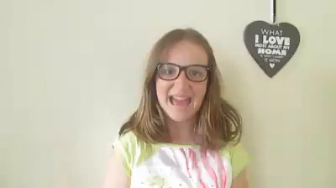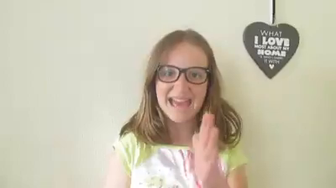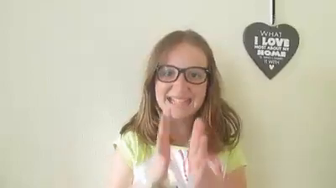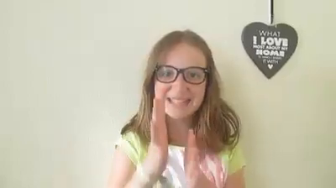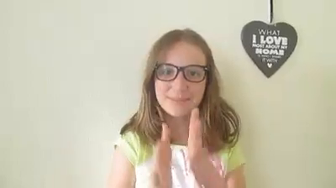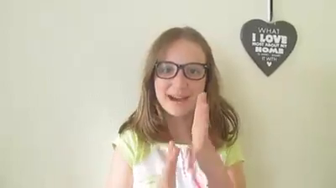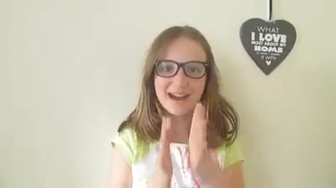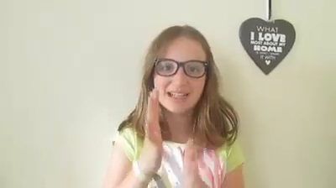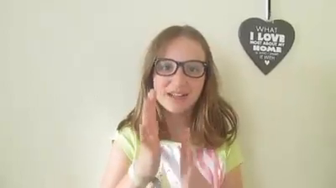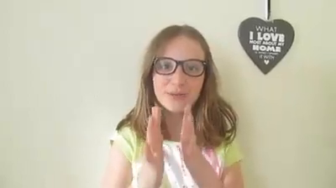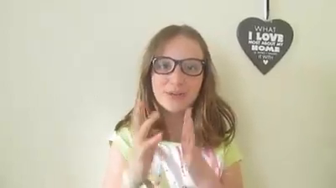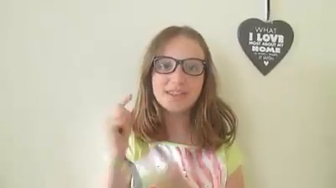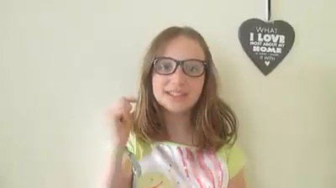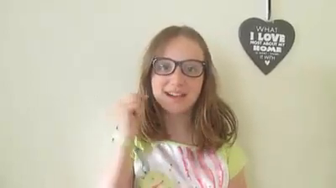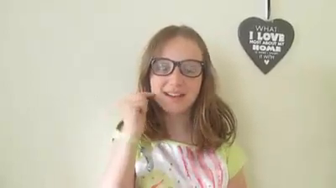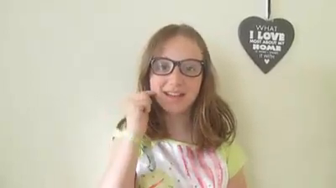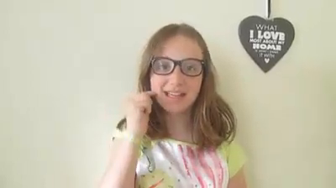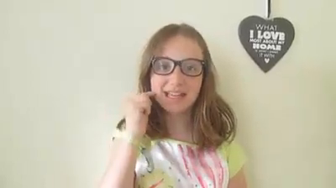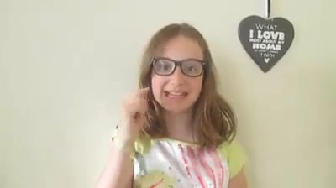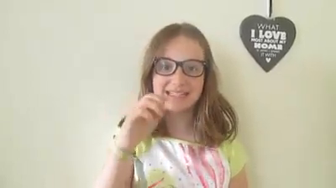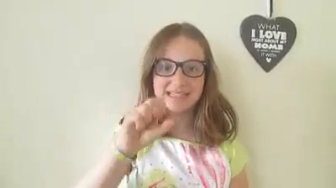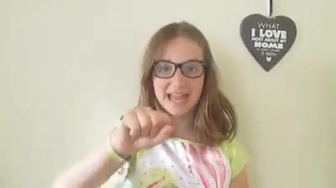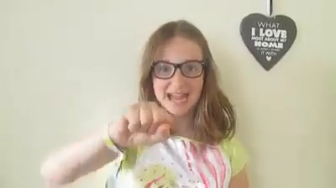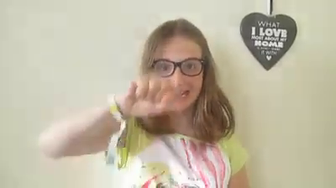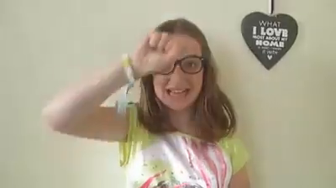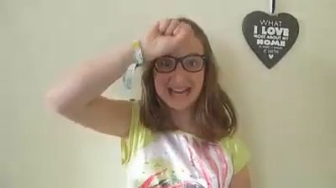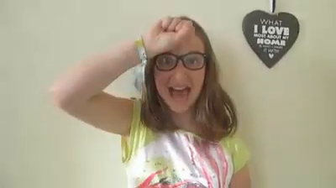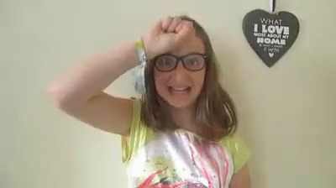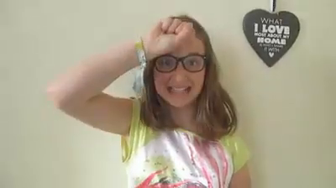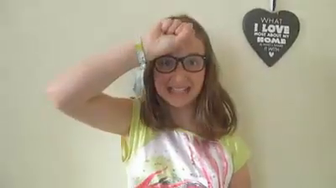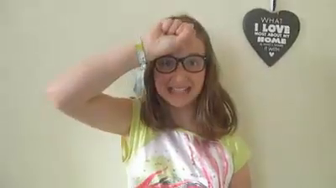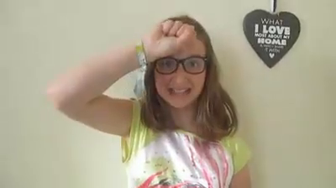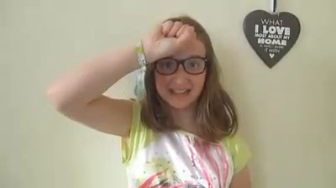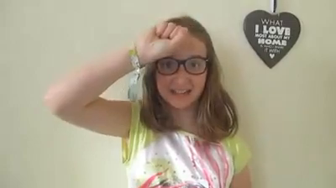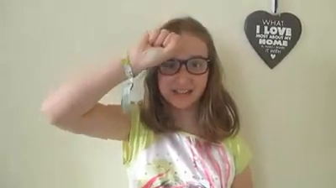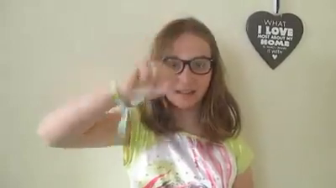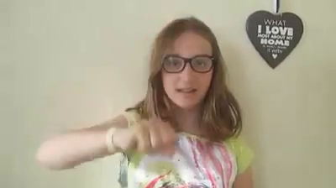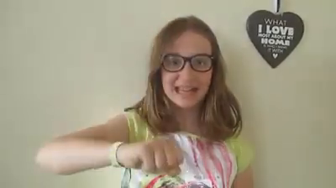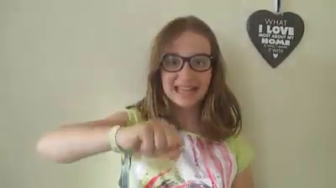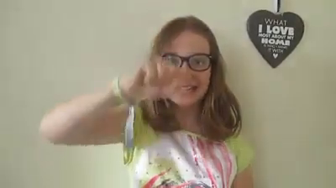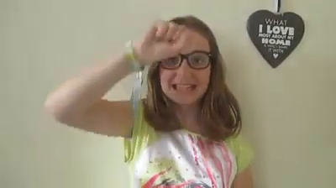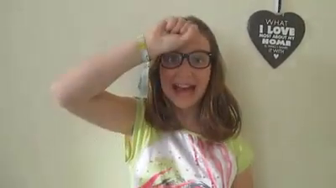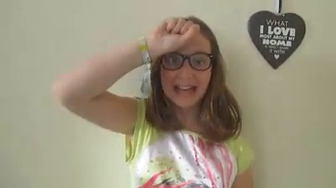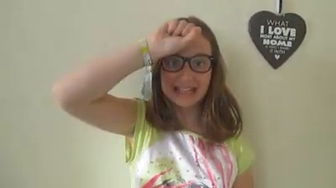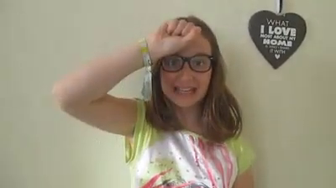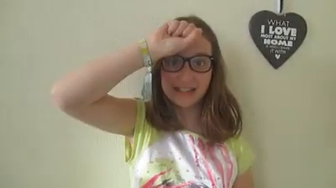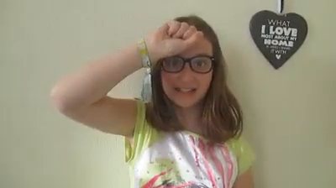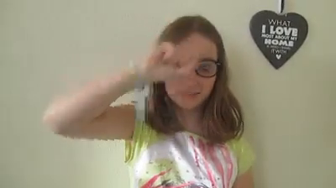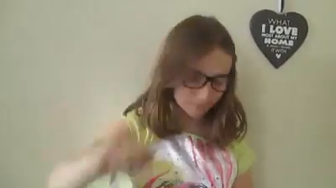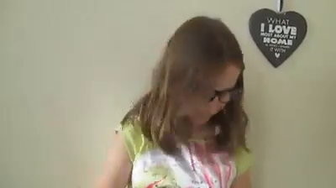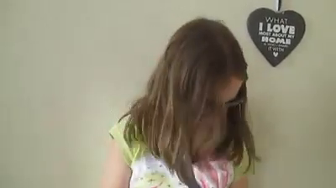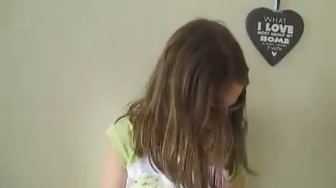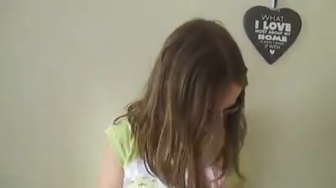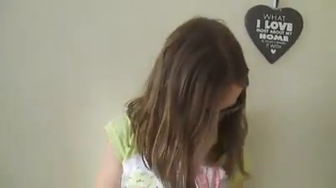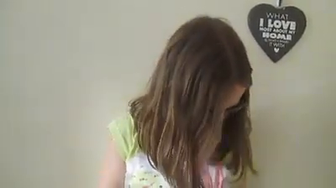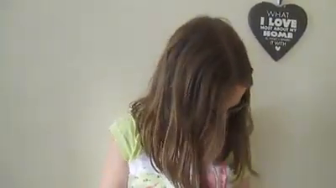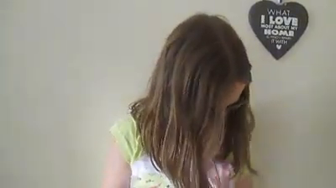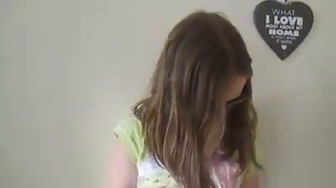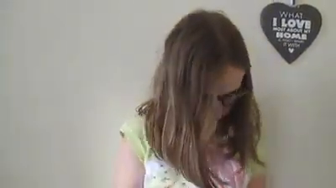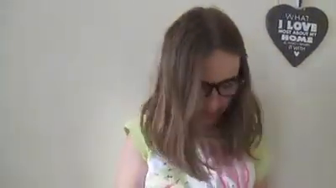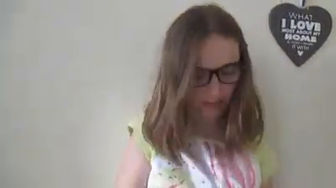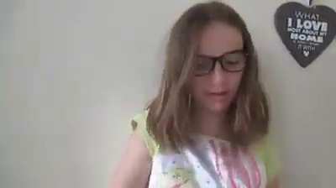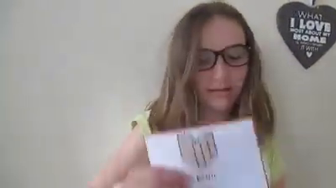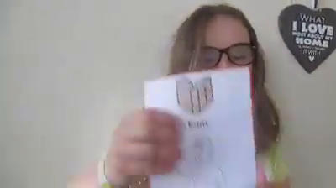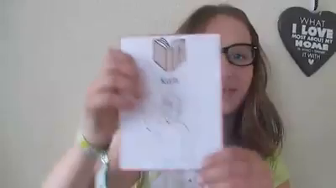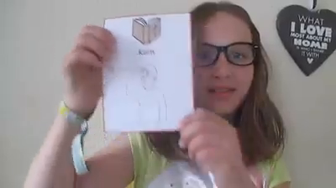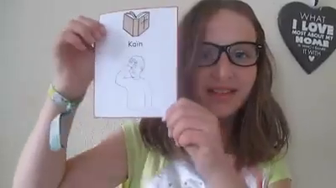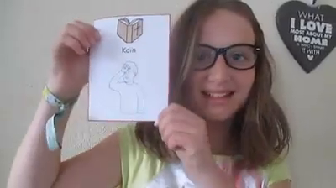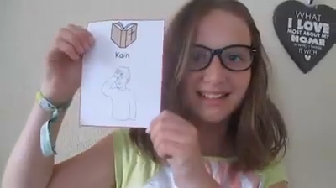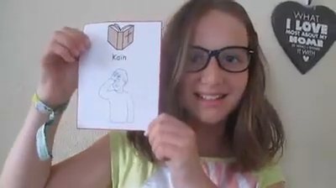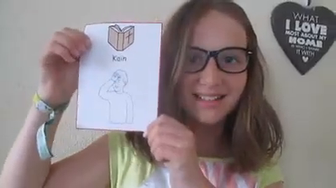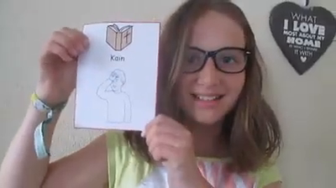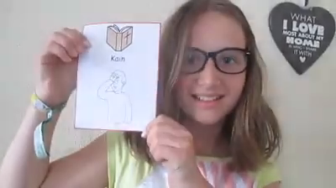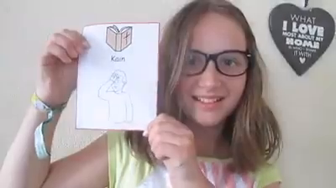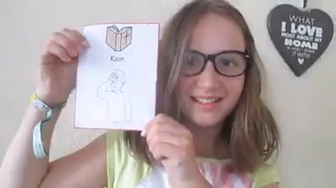Kaïn